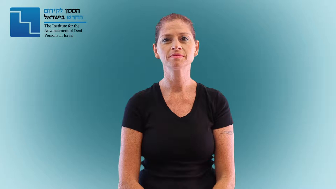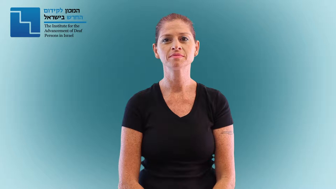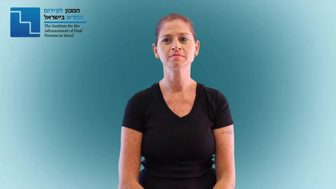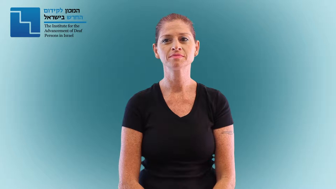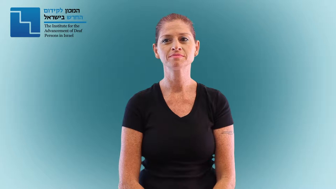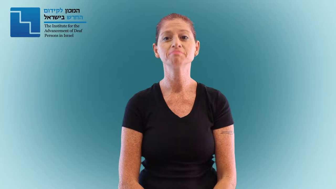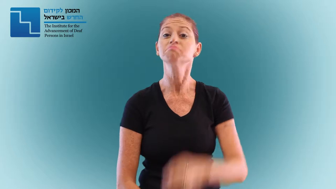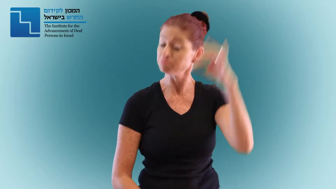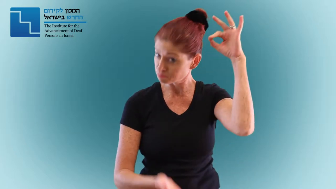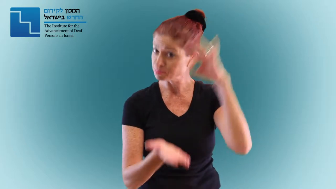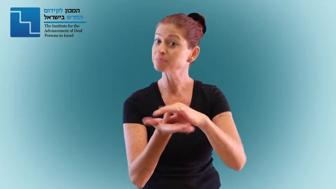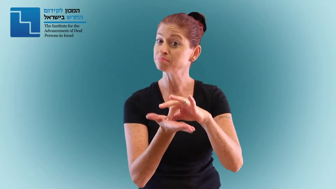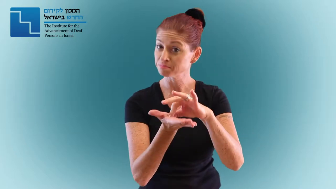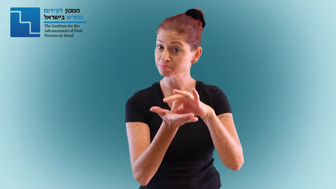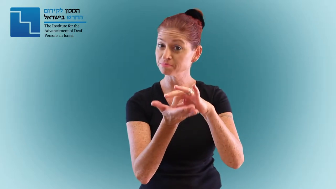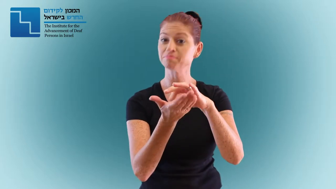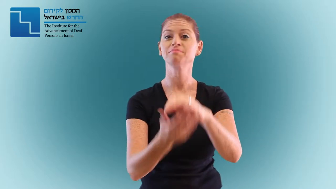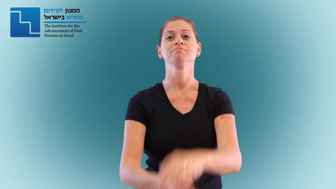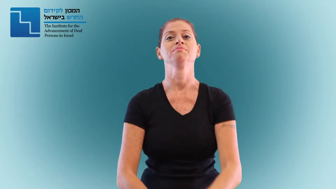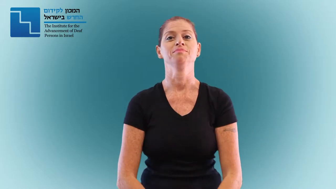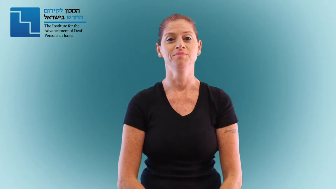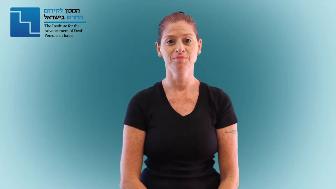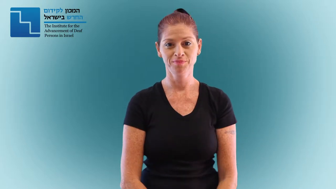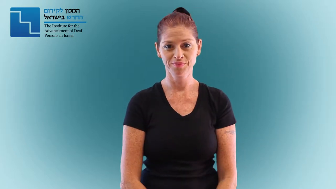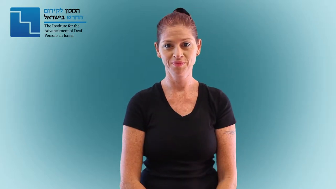במקרה